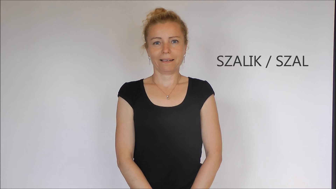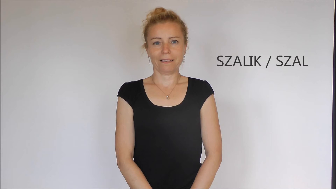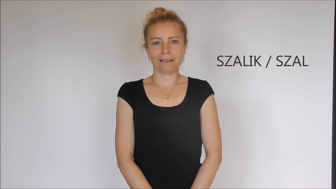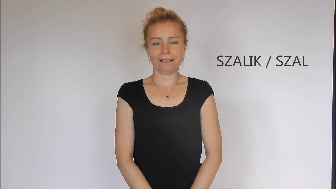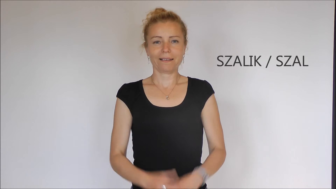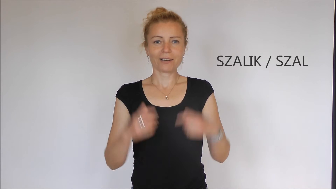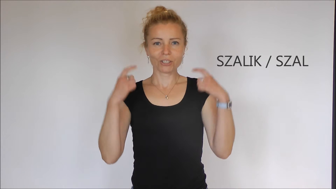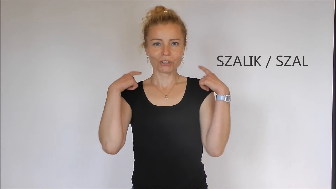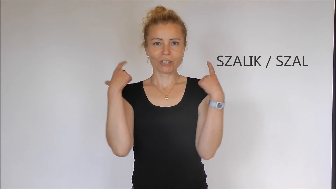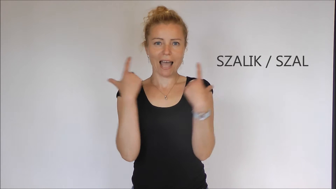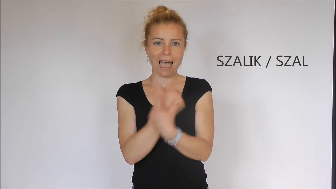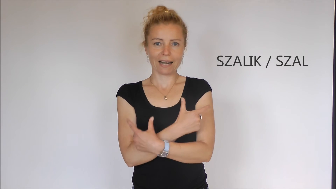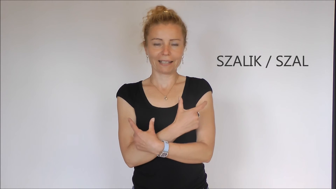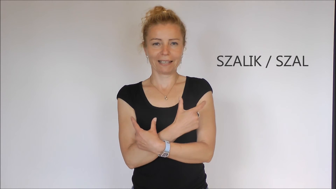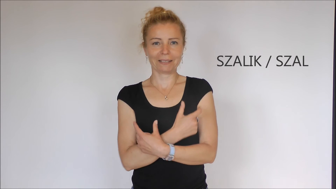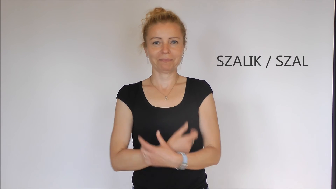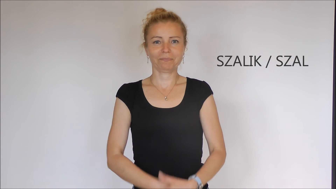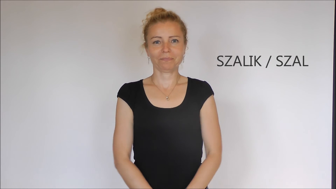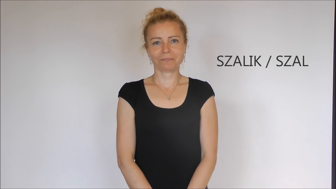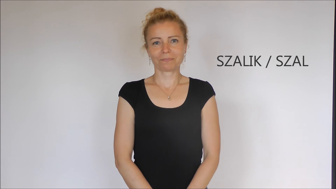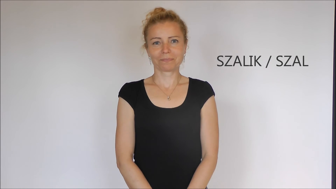SZALIK